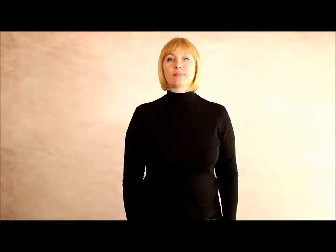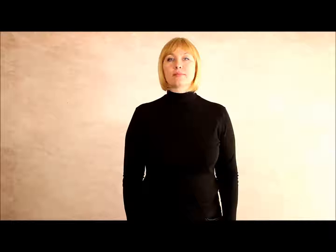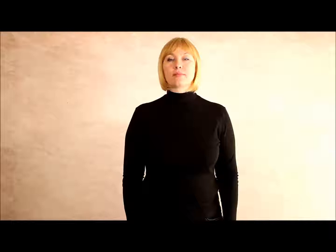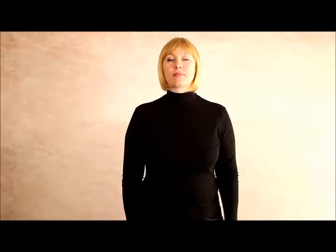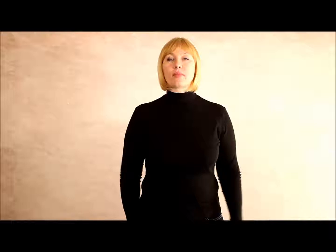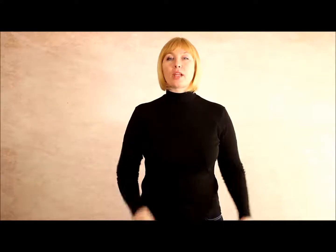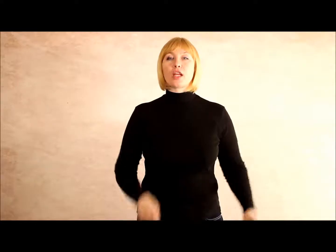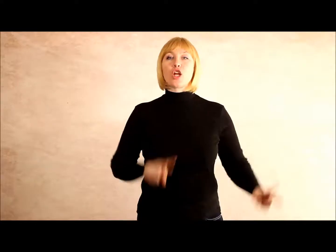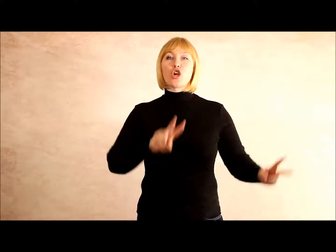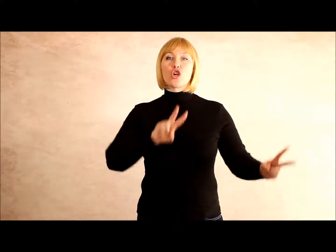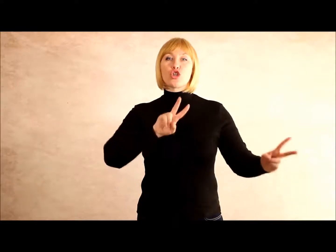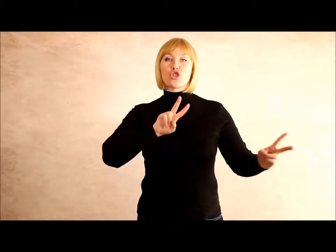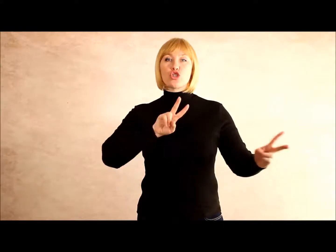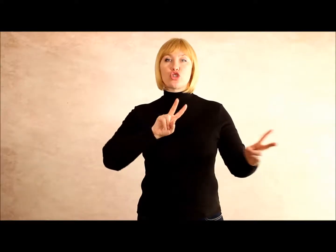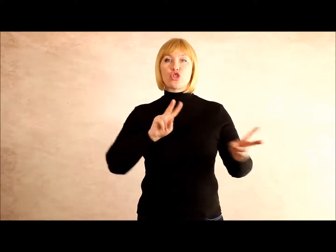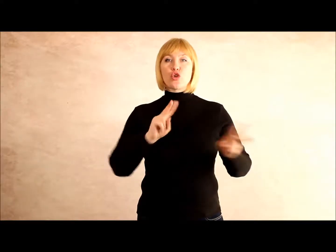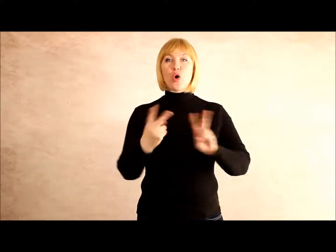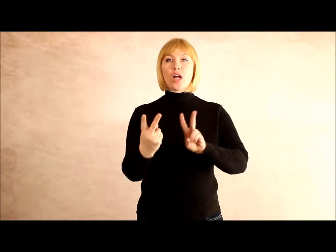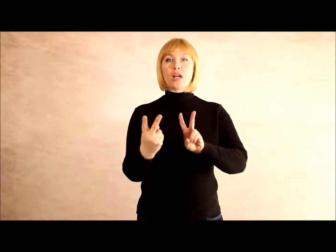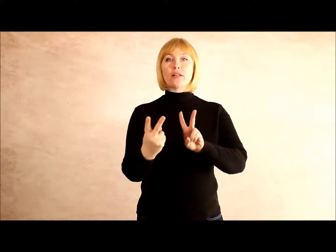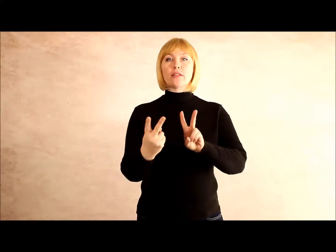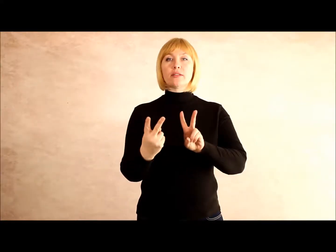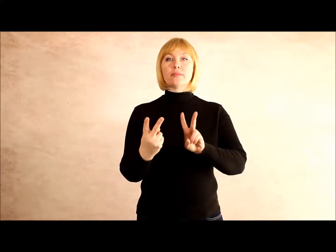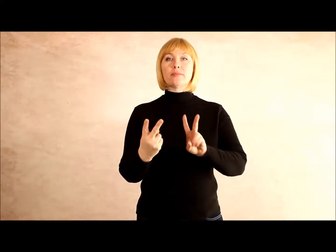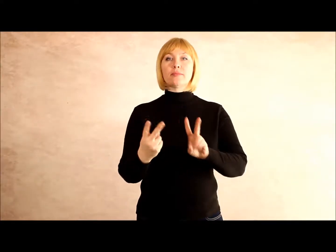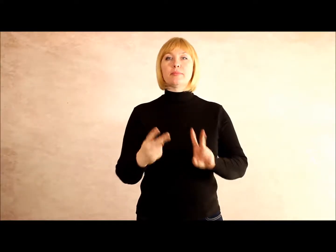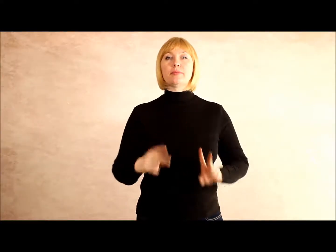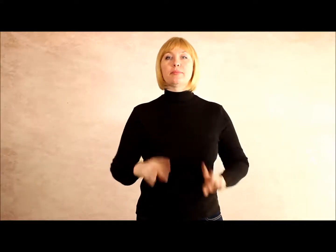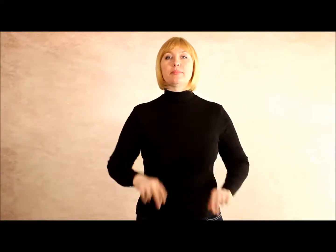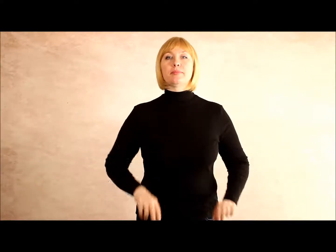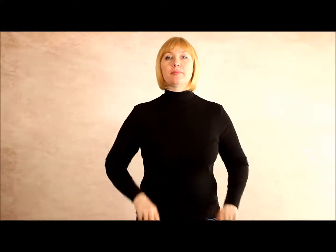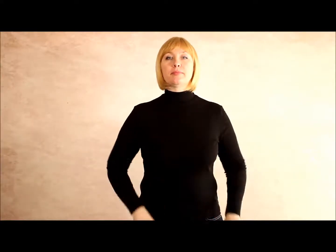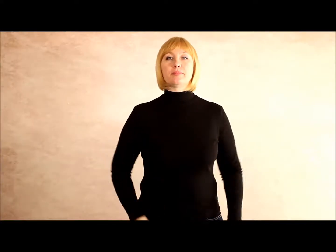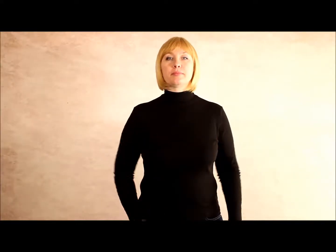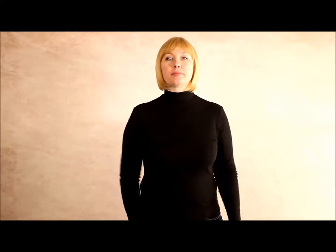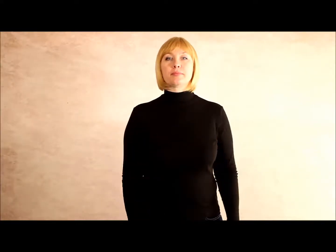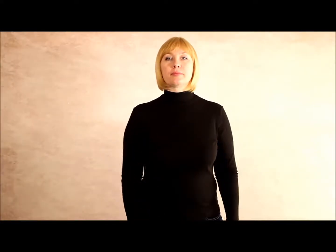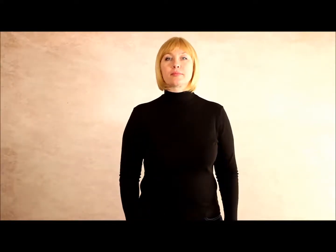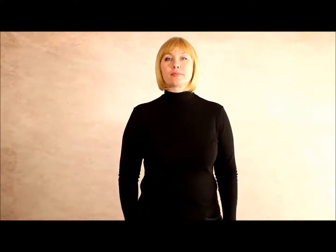Joc